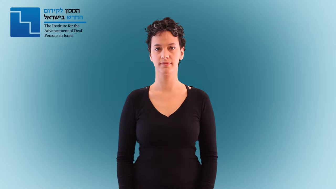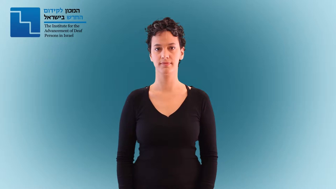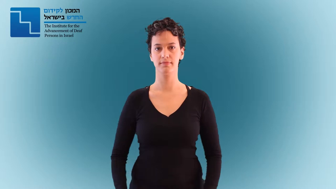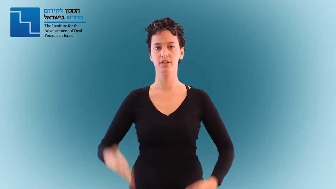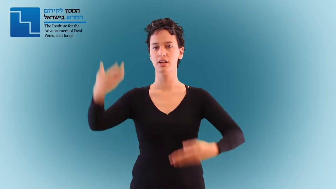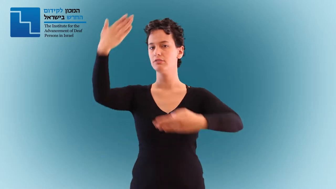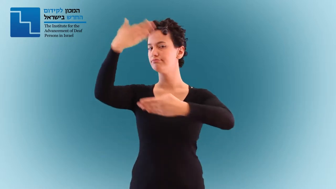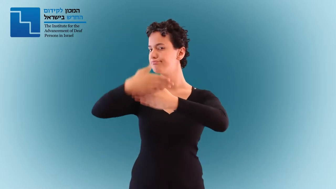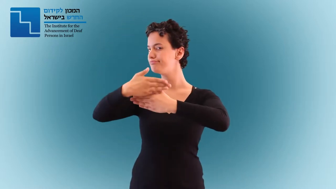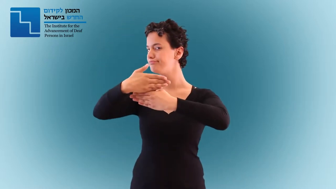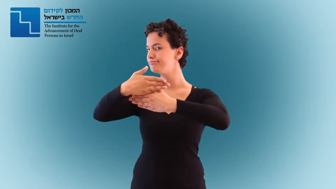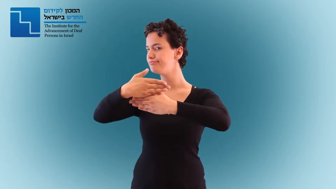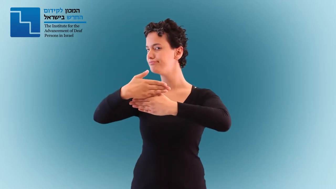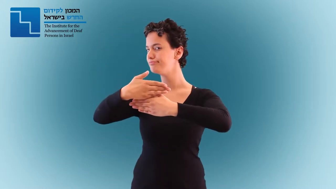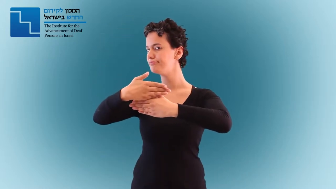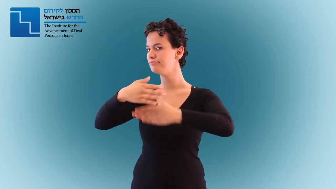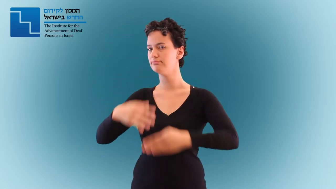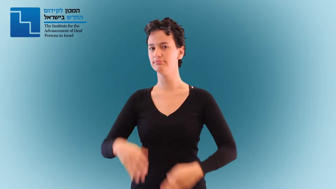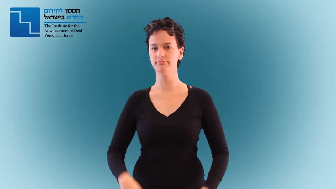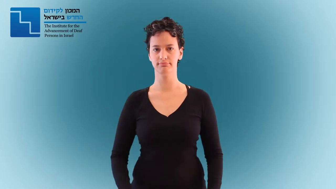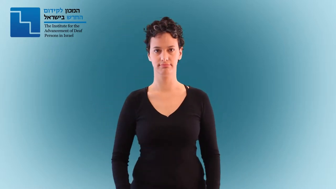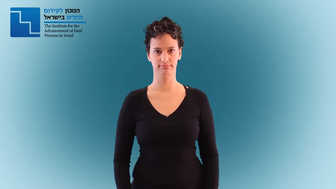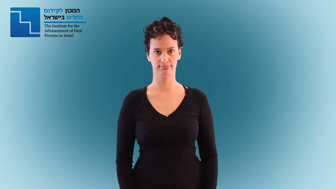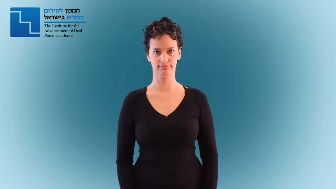לחסום